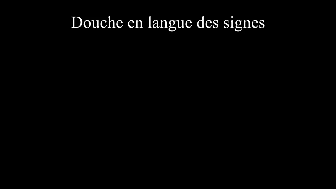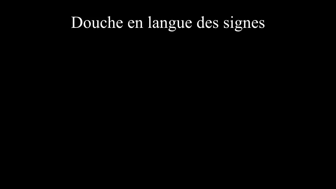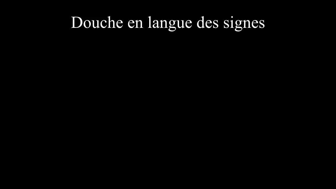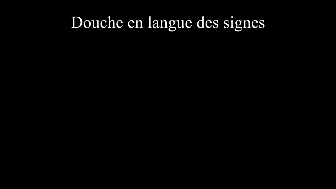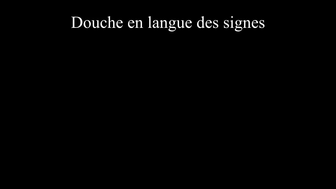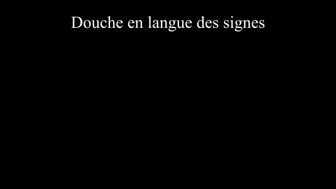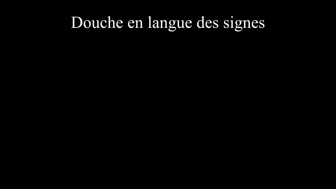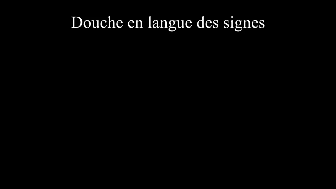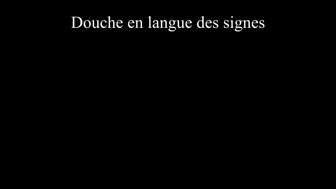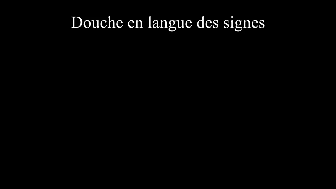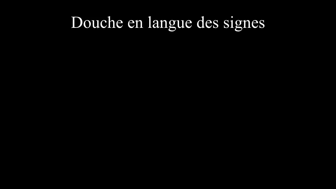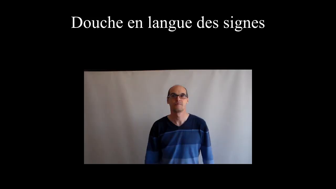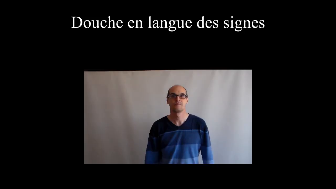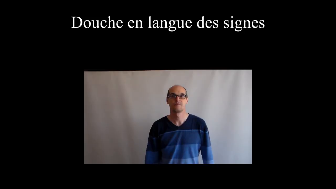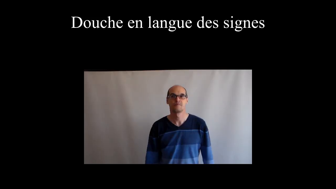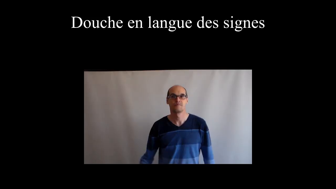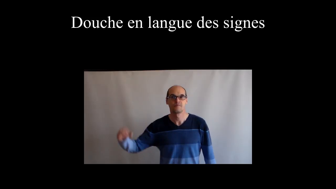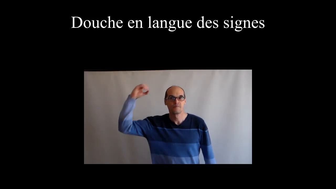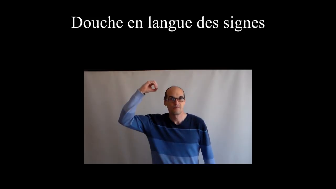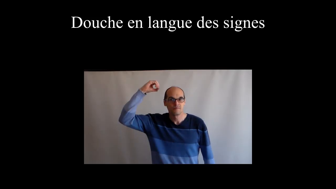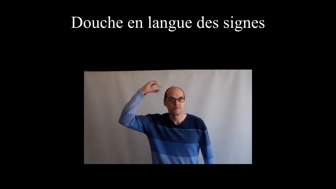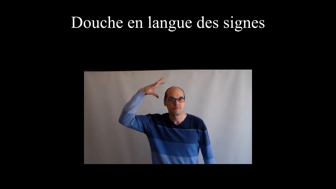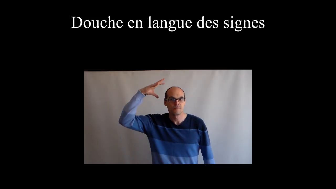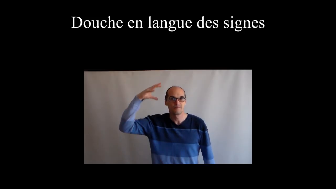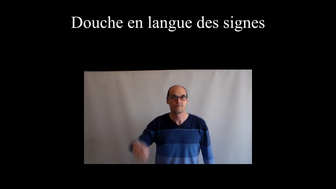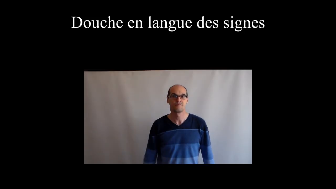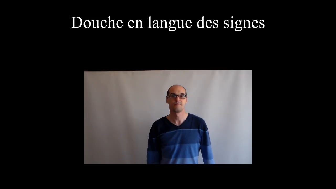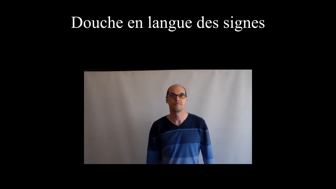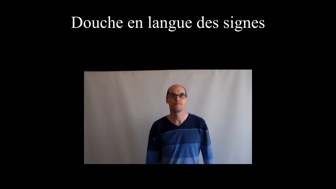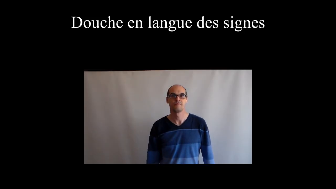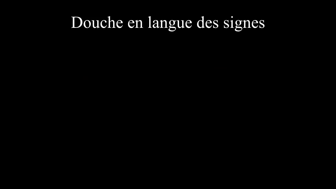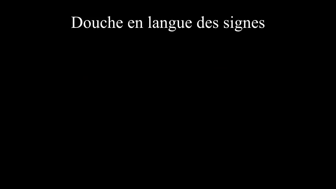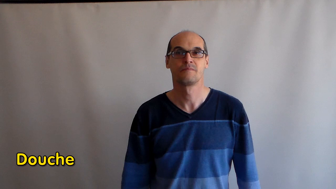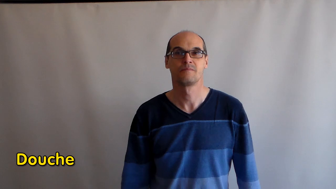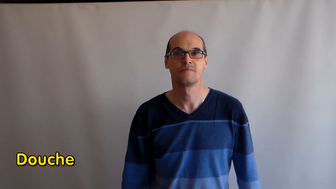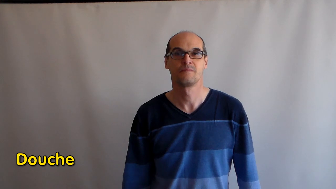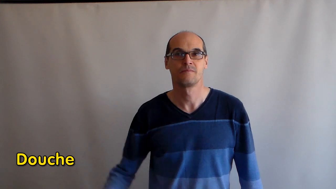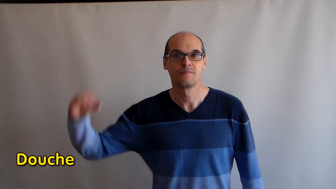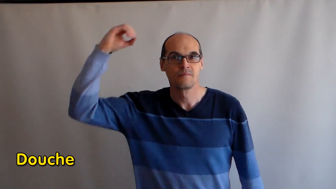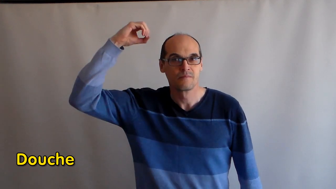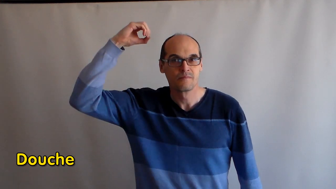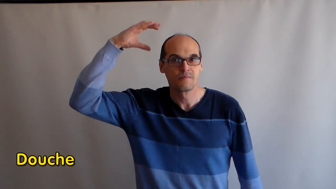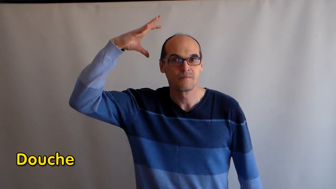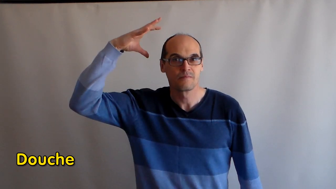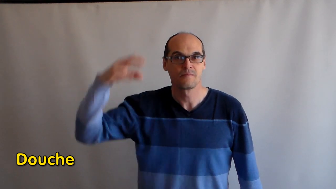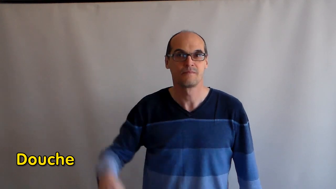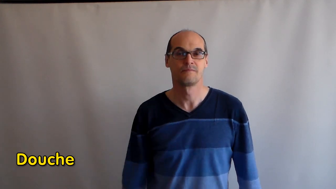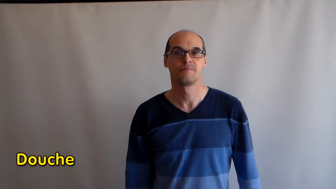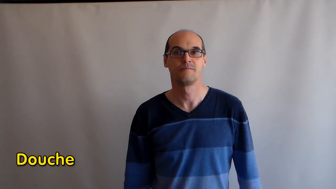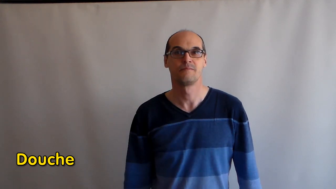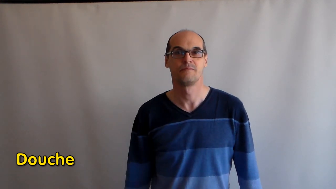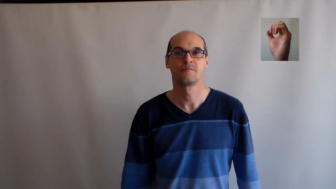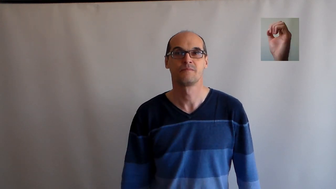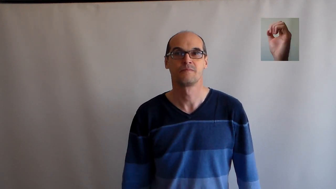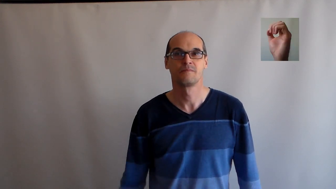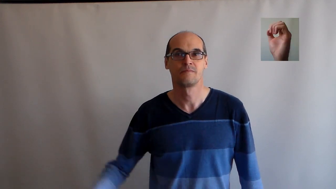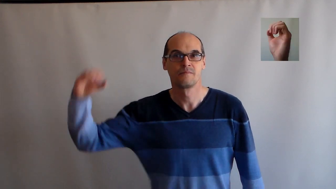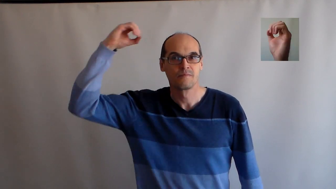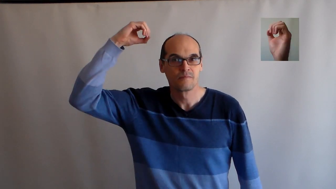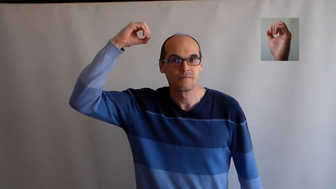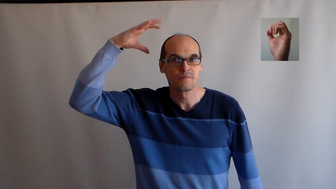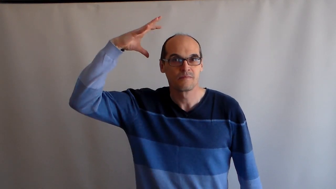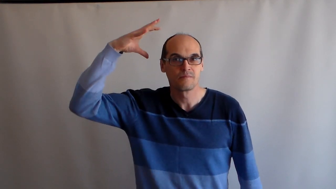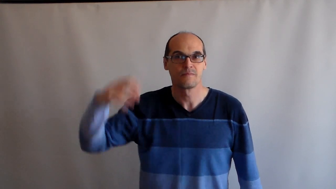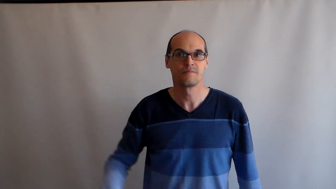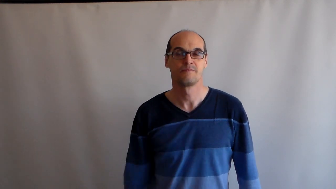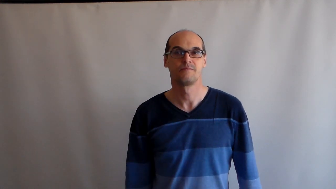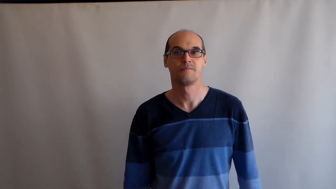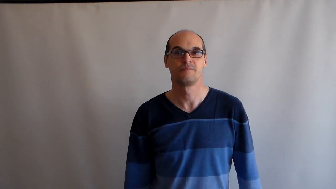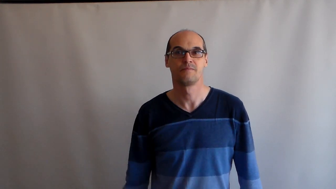Douche